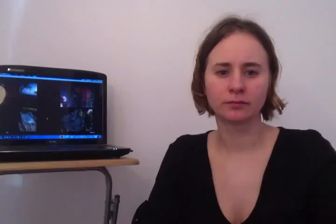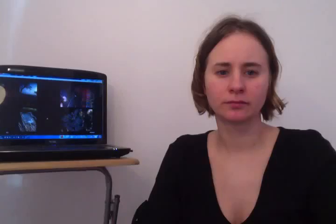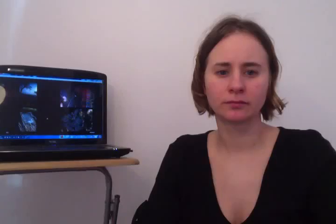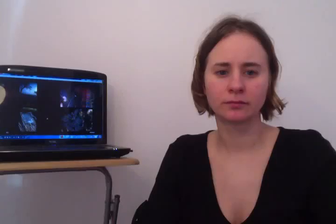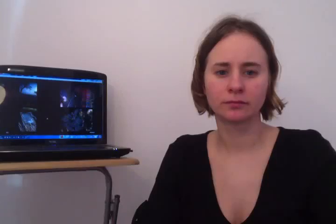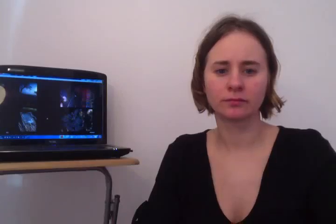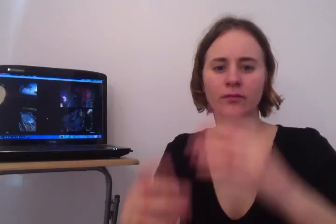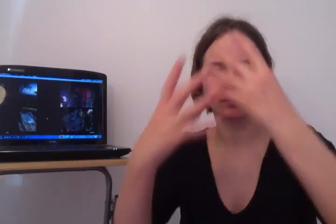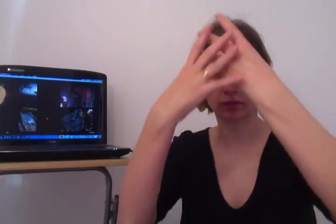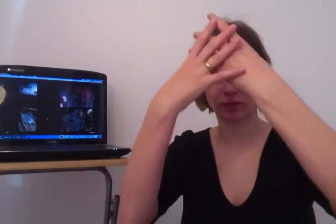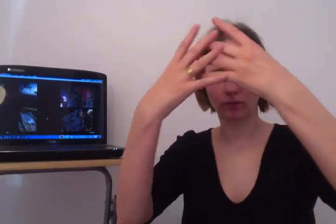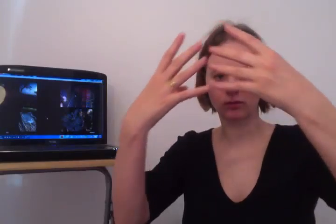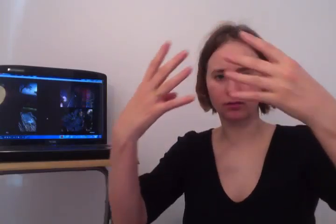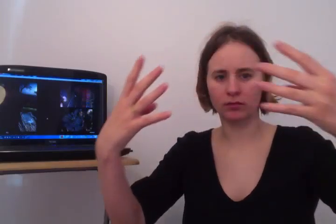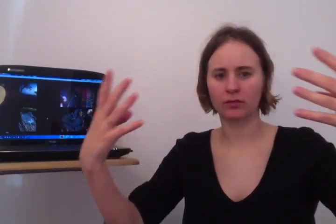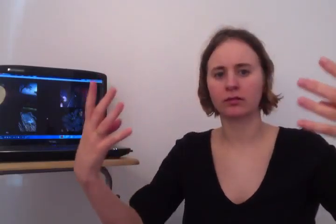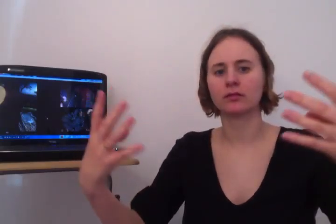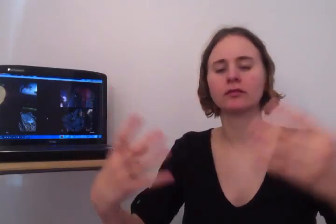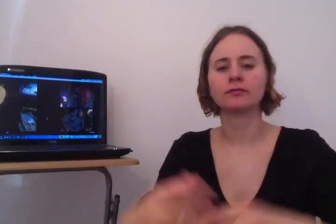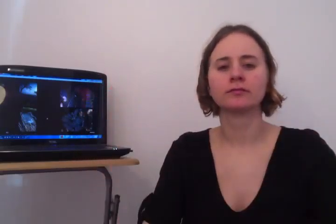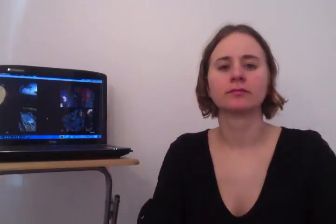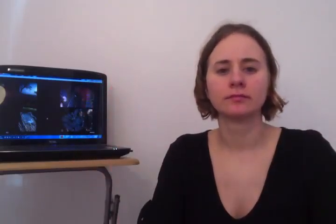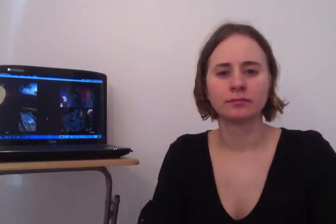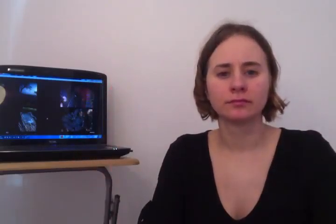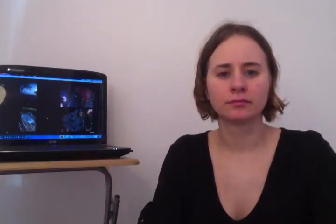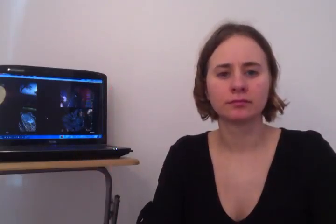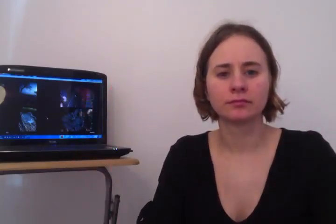voratinklis